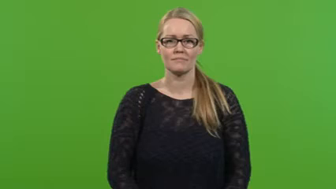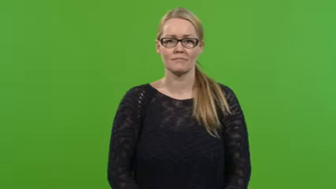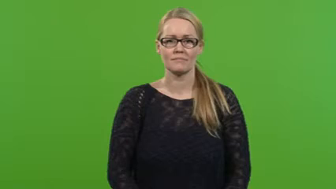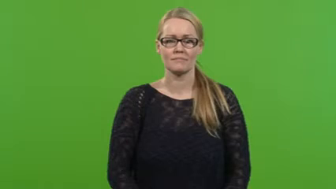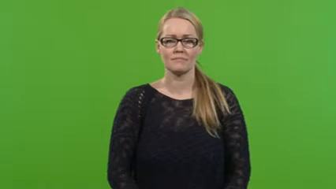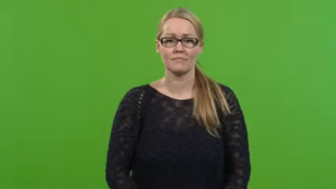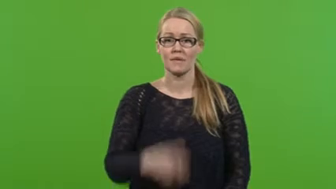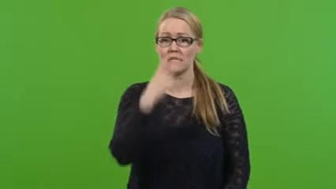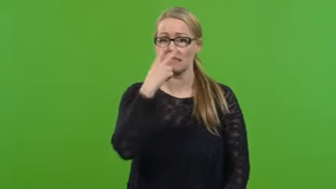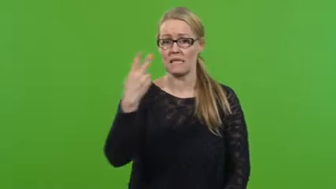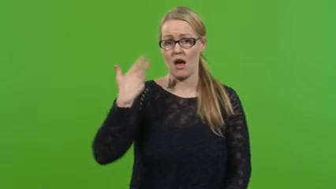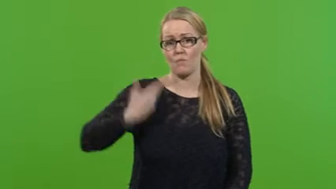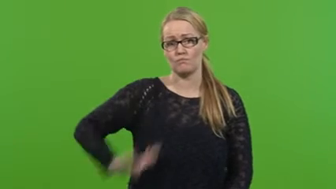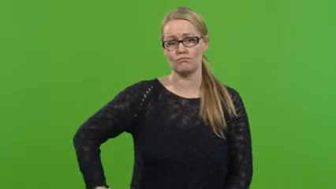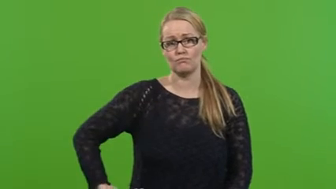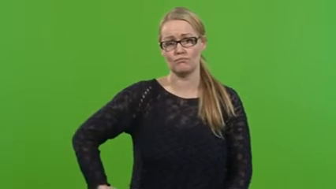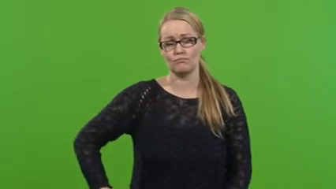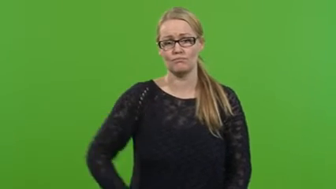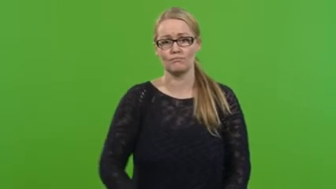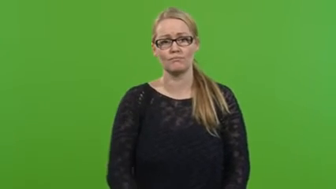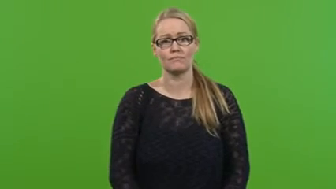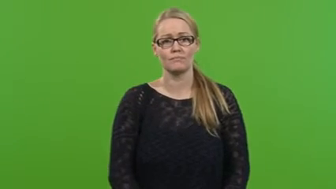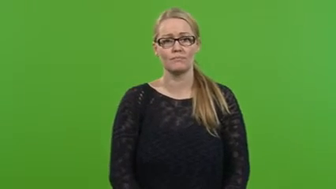Sýnilegur